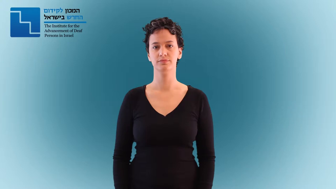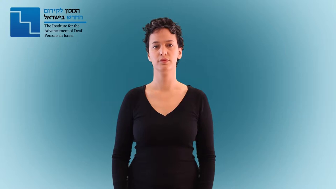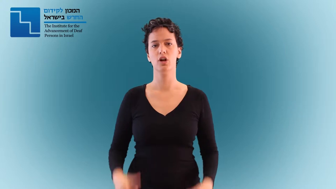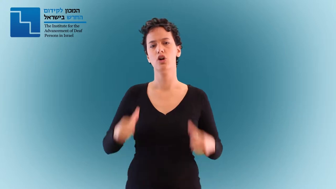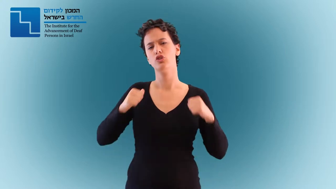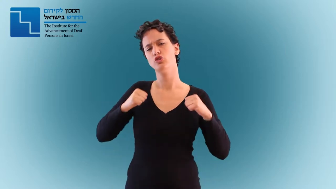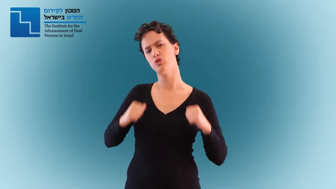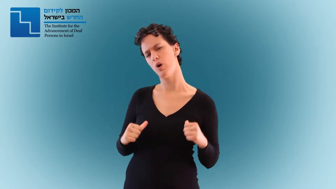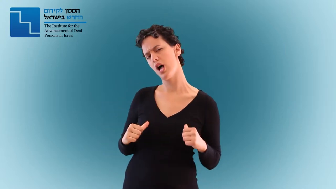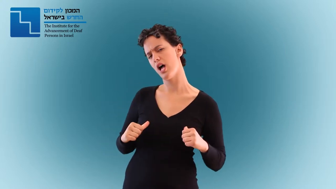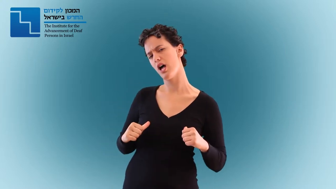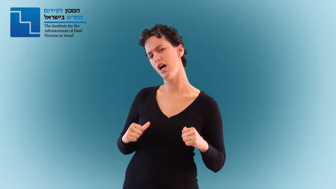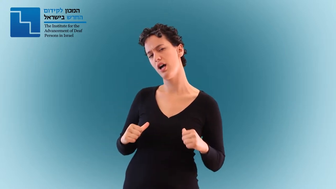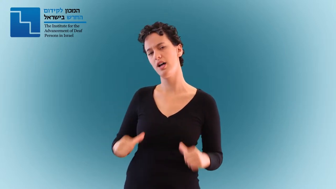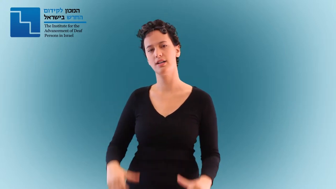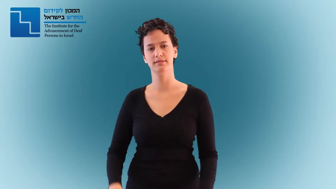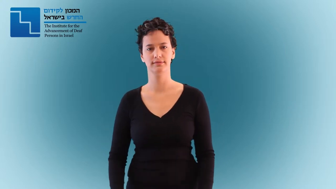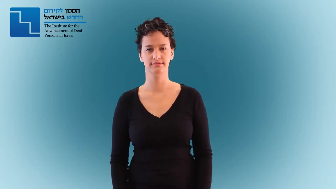נוח